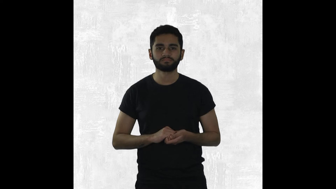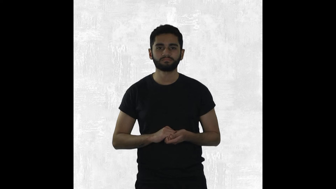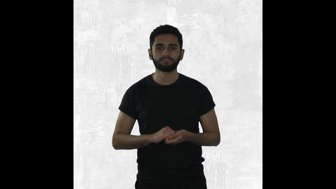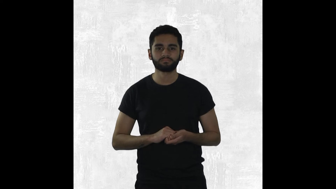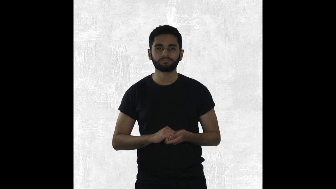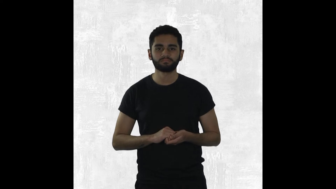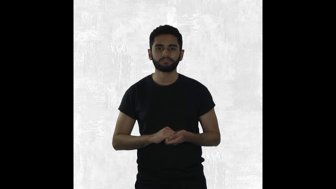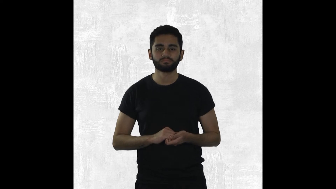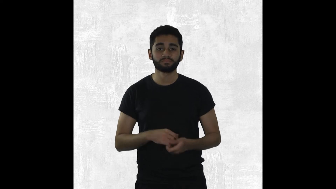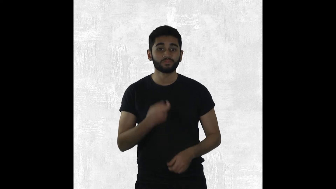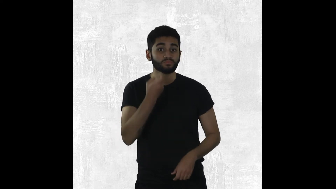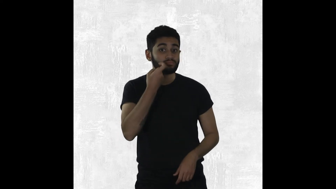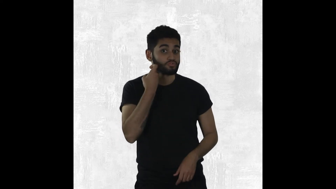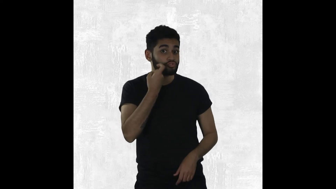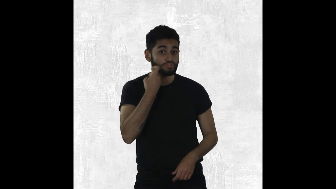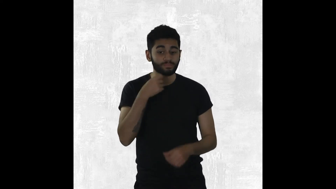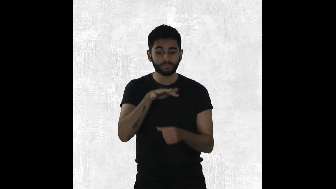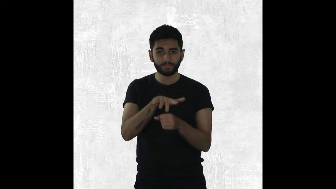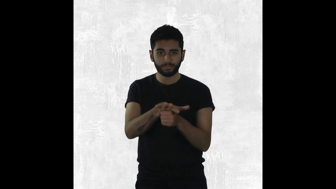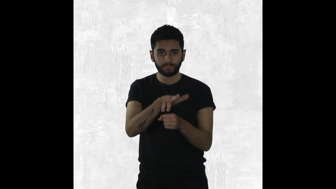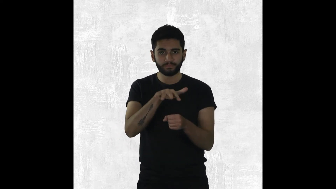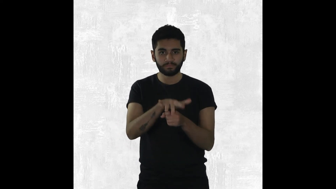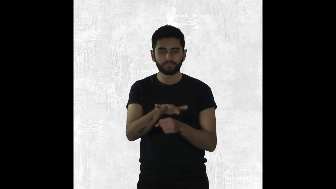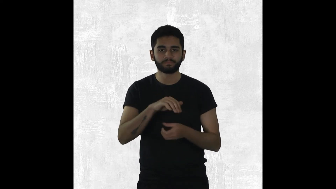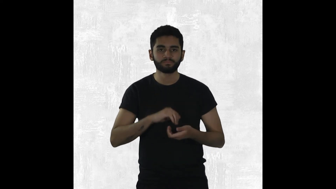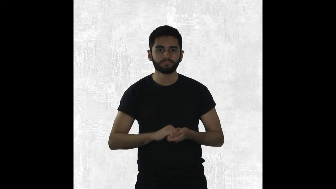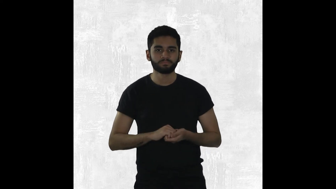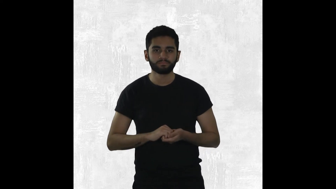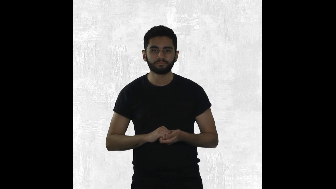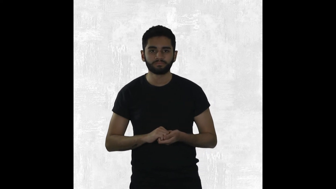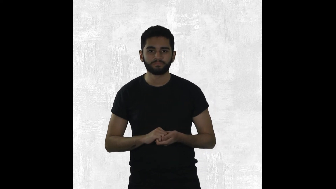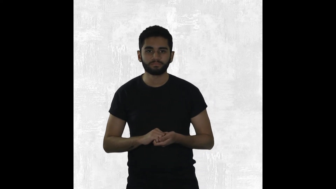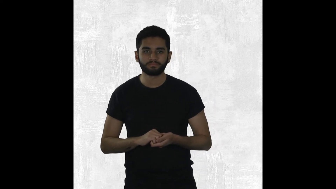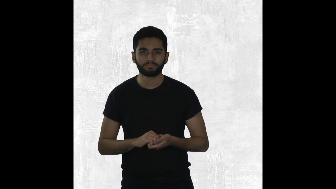Peixe Lanterna